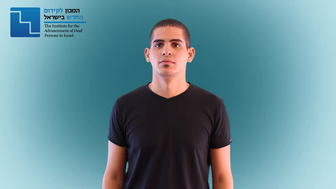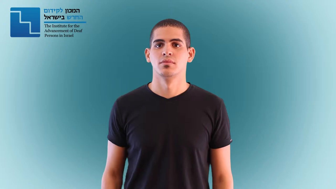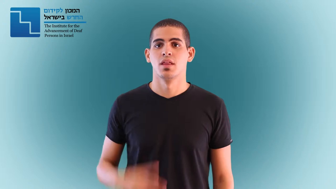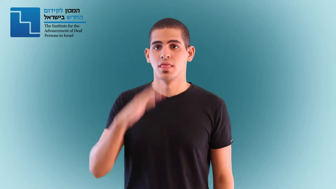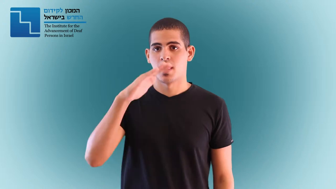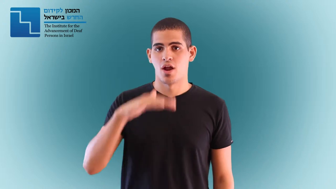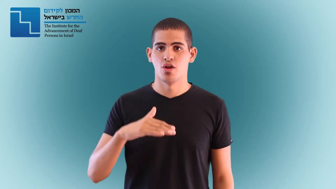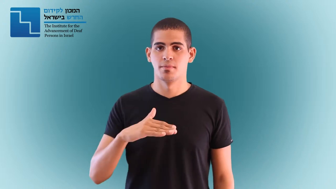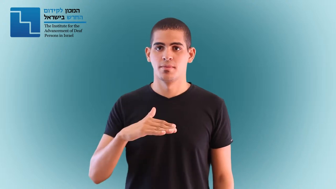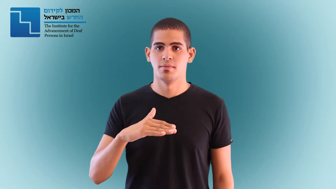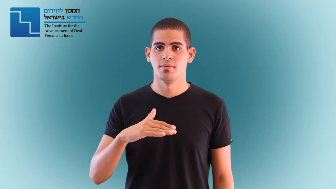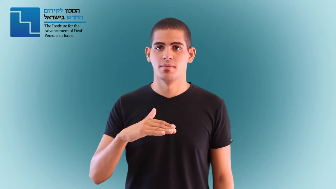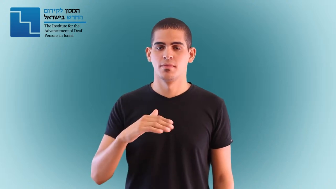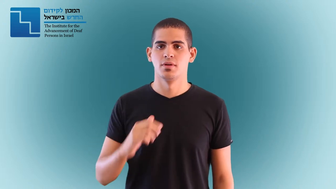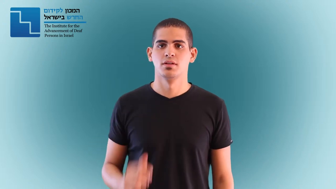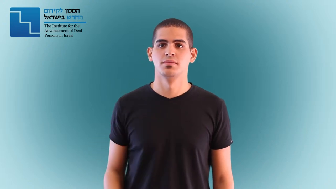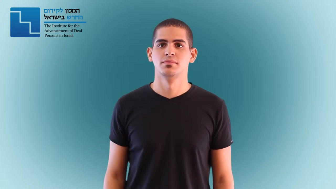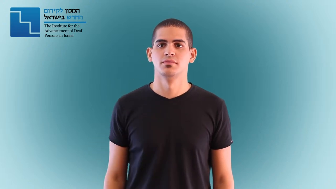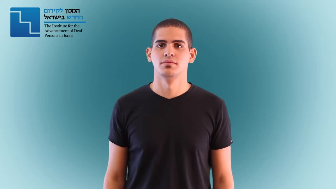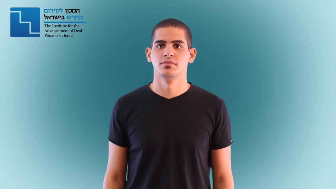דרום